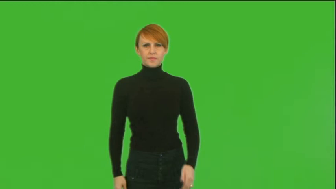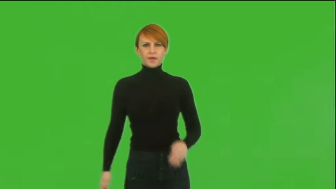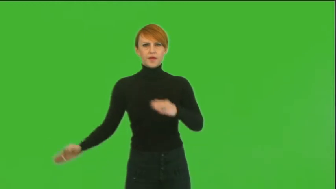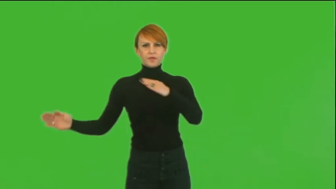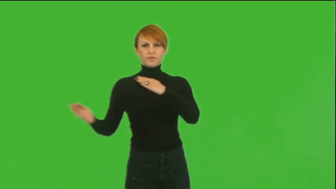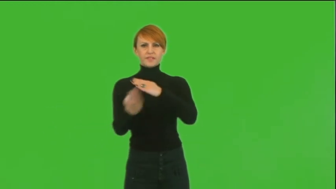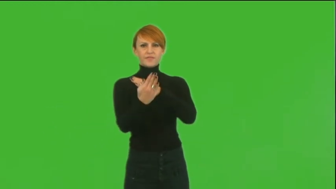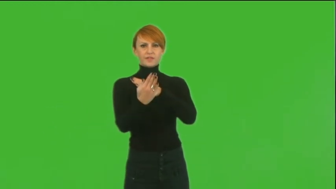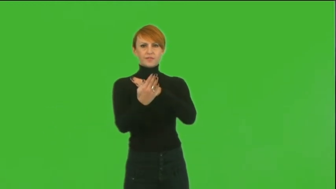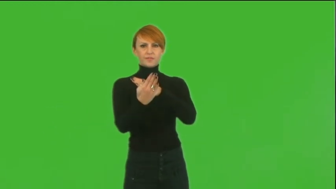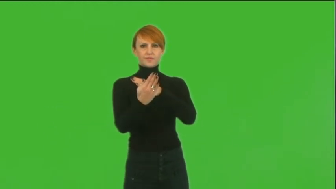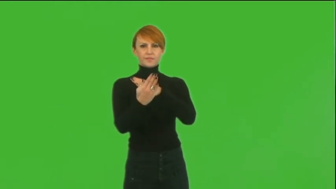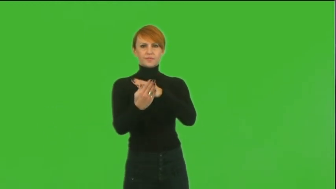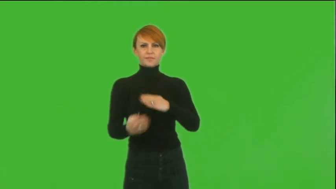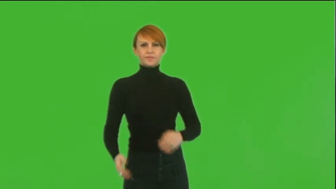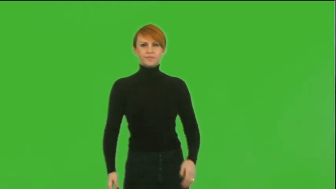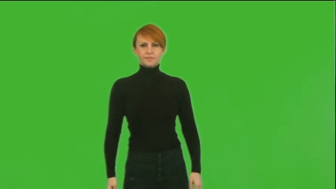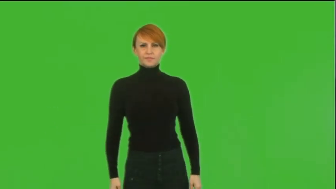wezwać